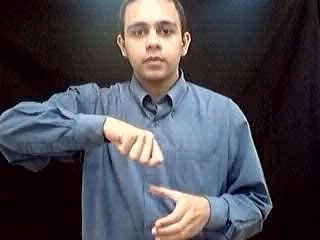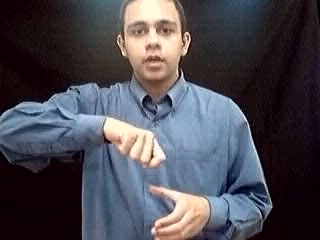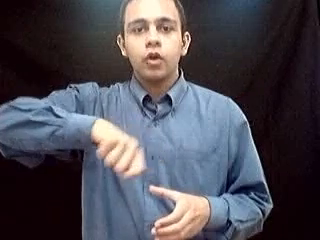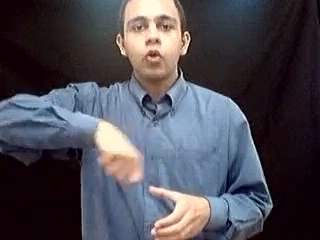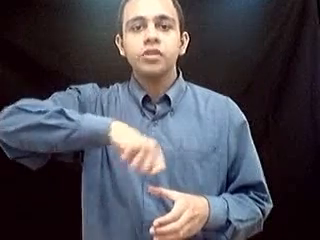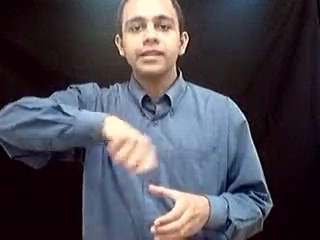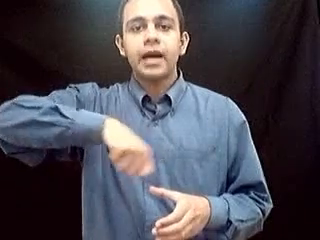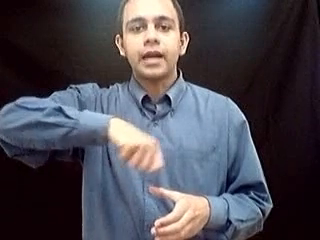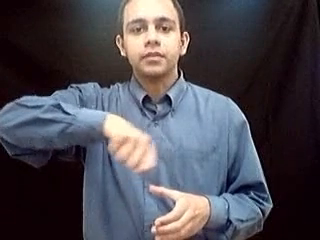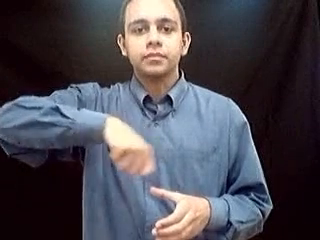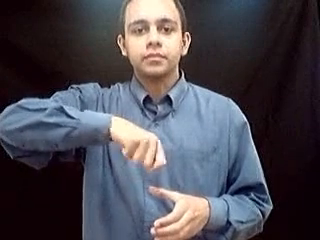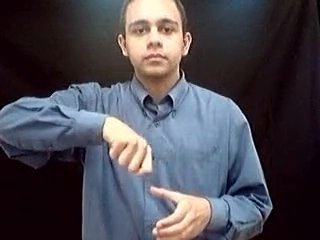cozinhar